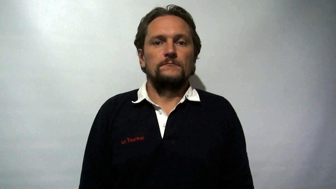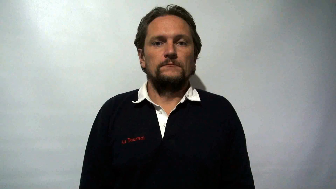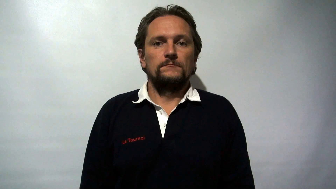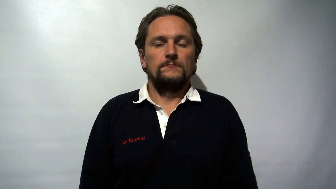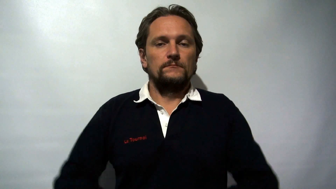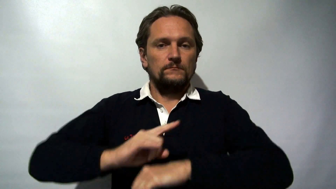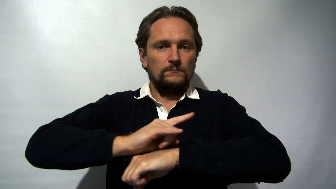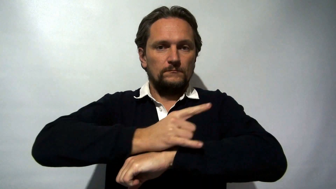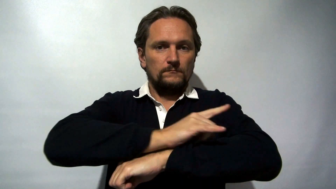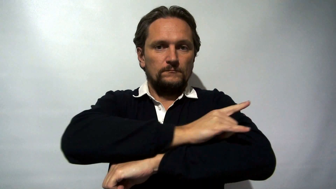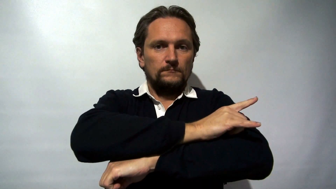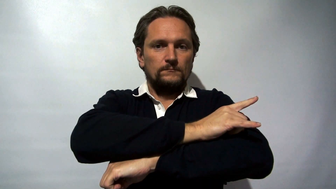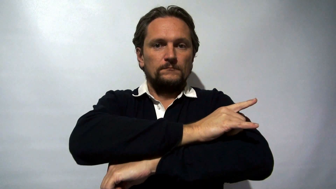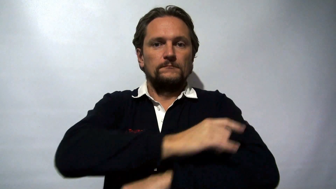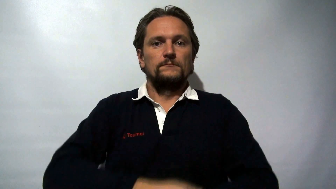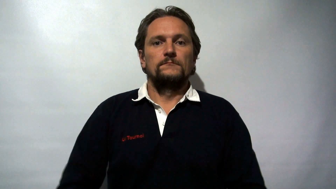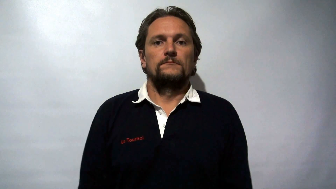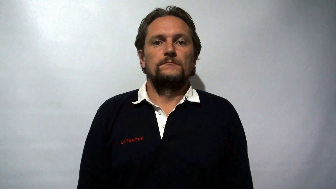Bourgogne